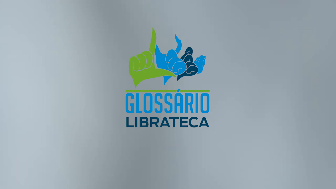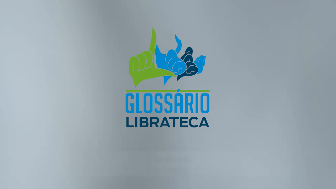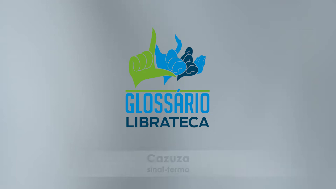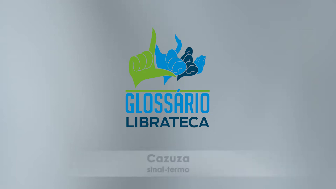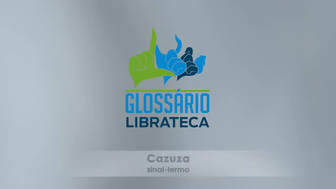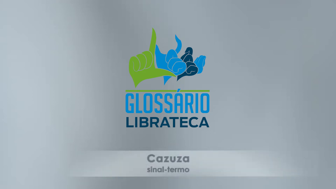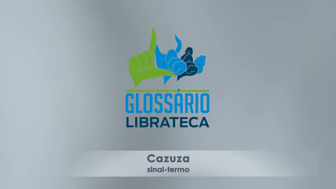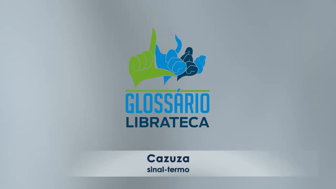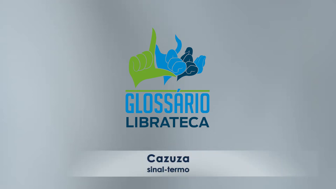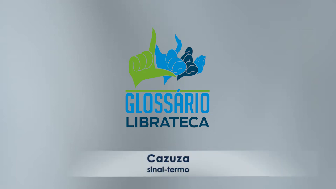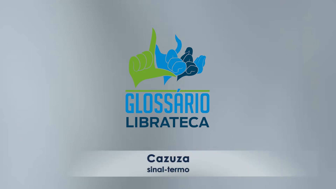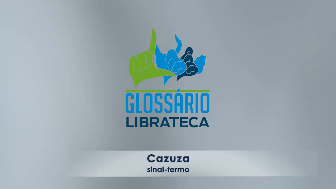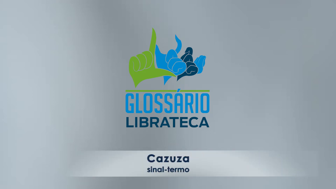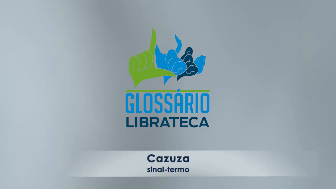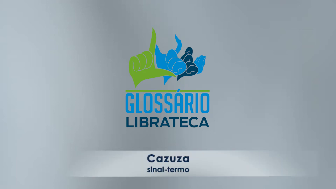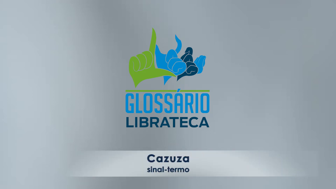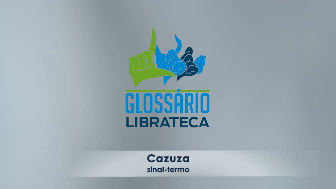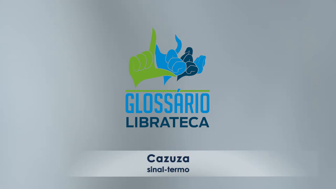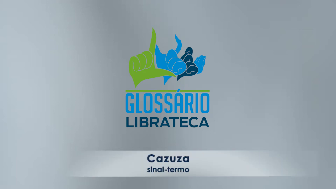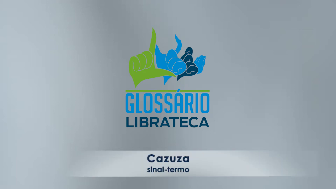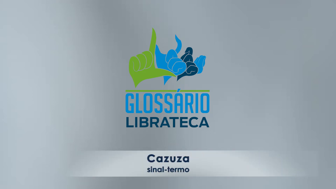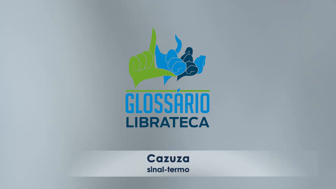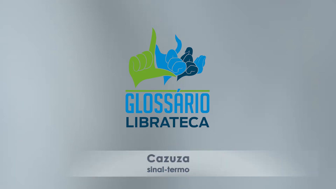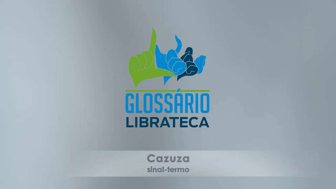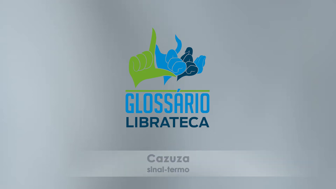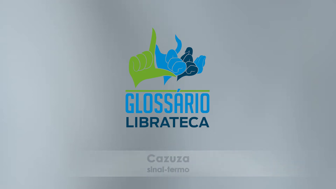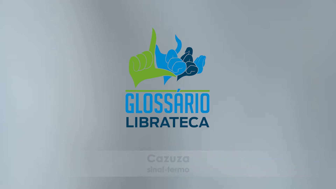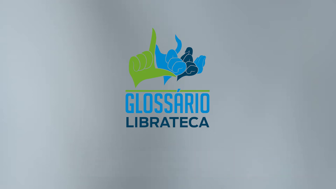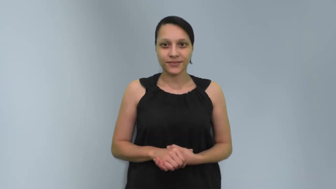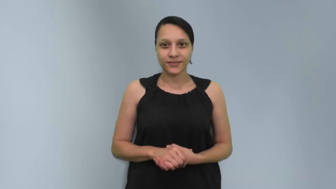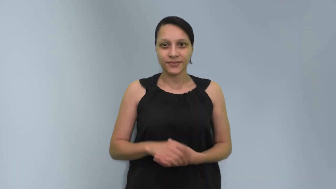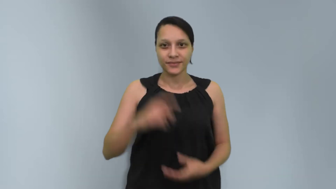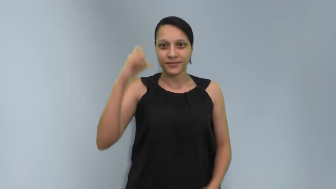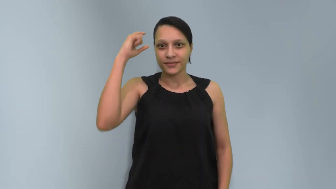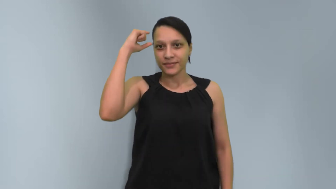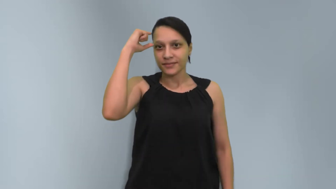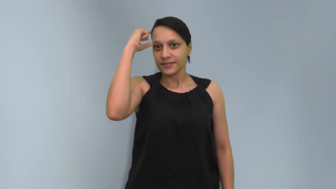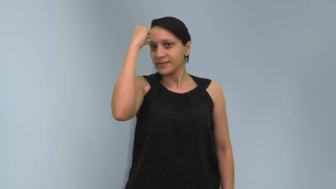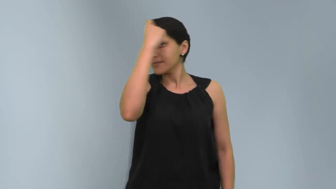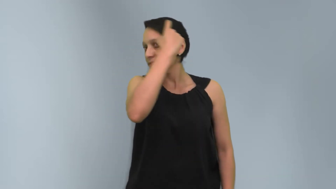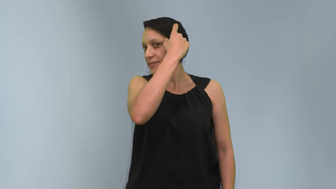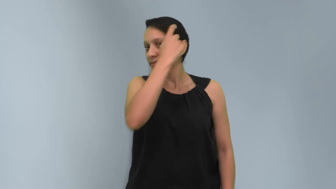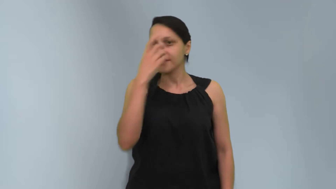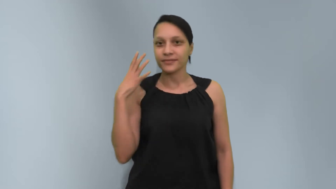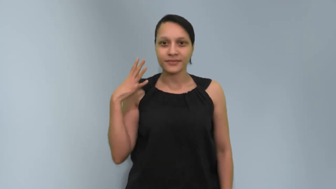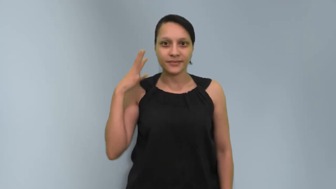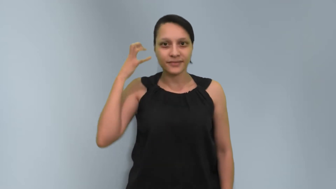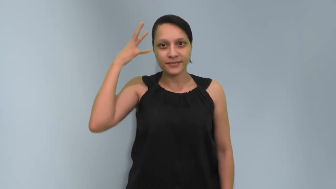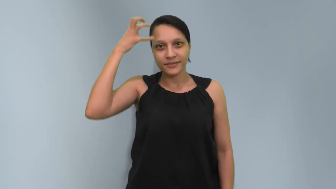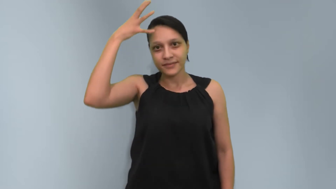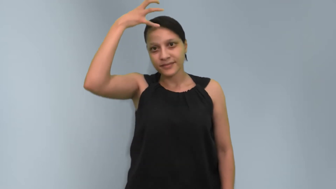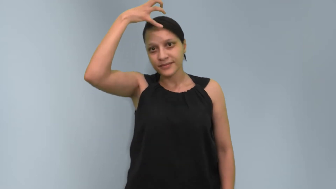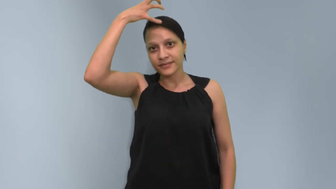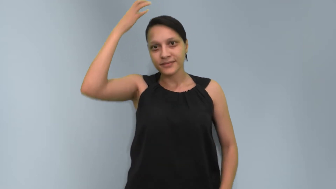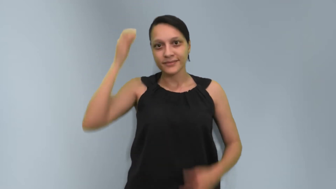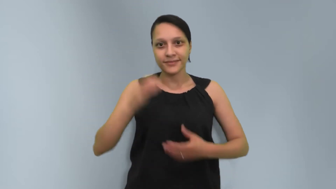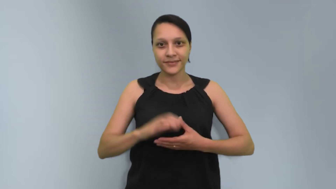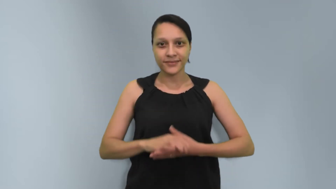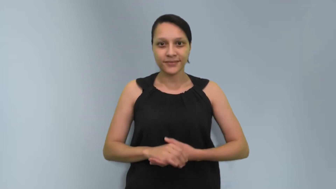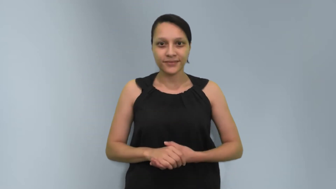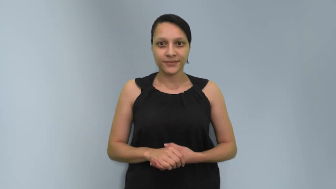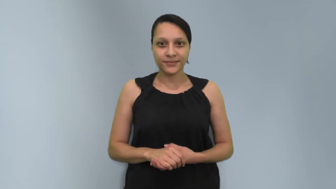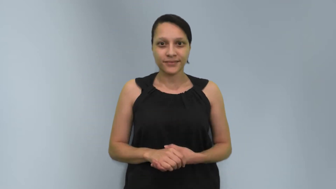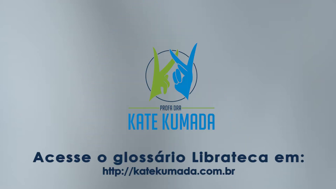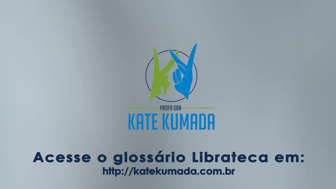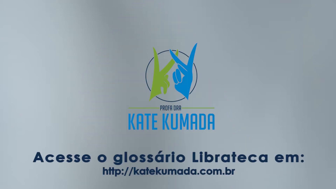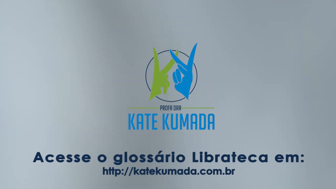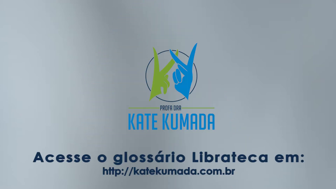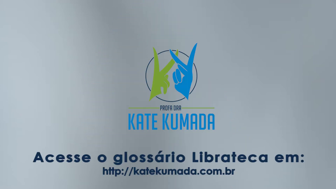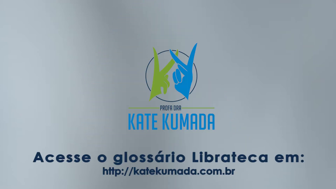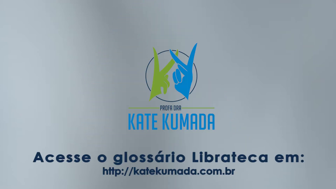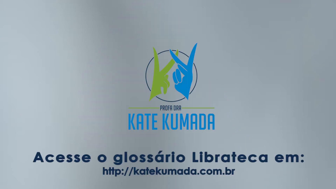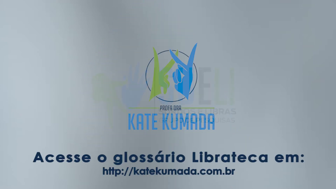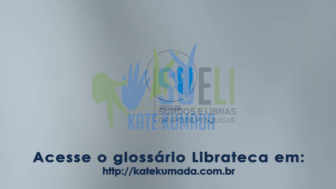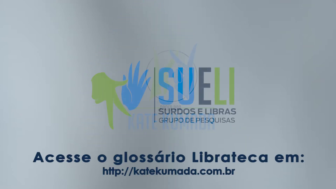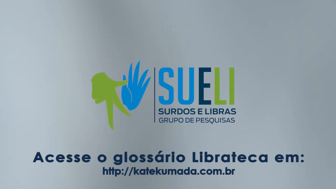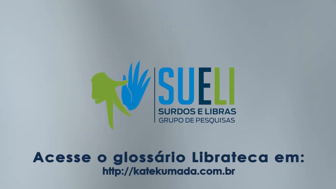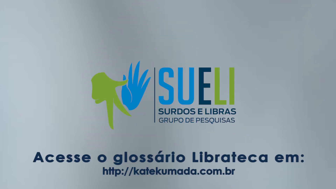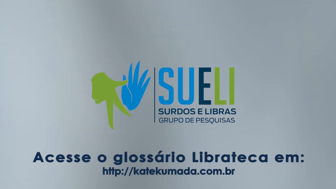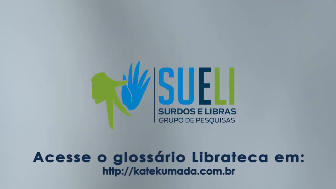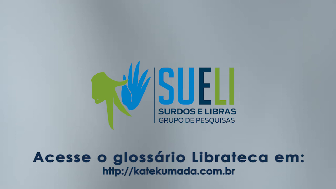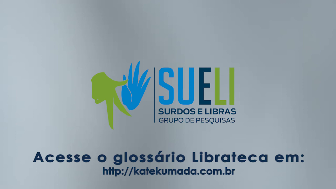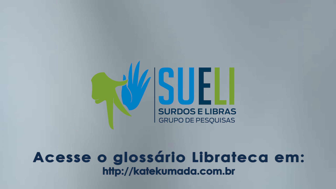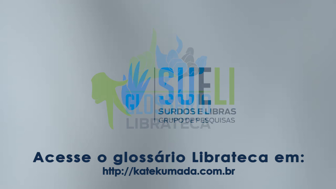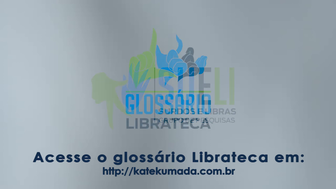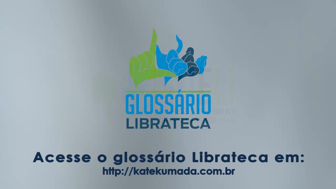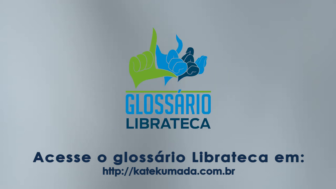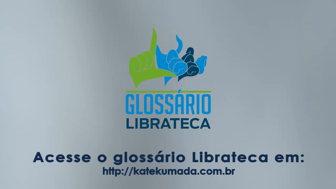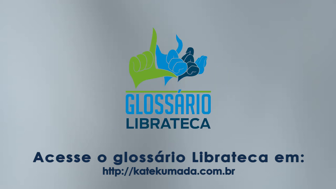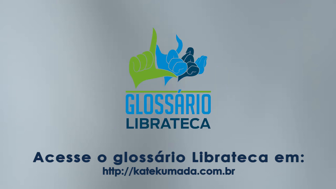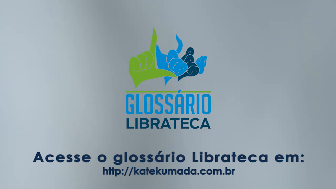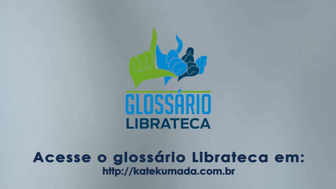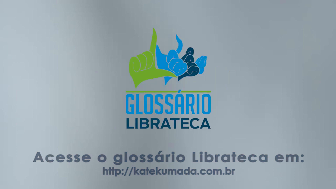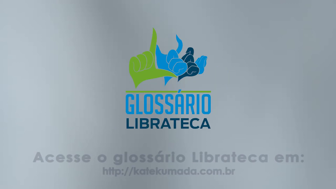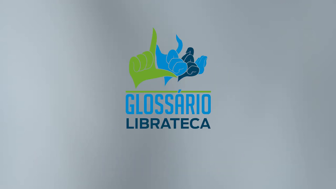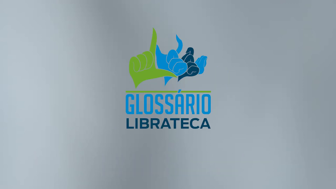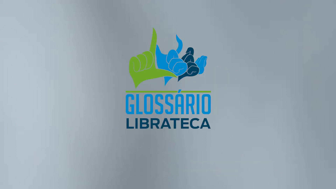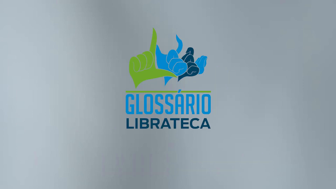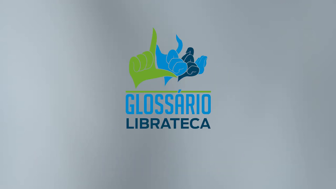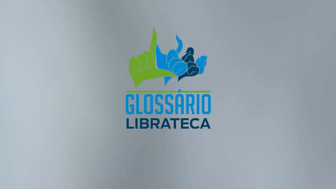Cazuza